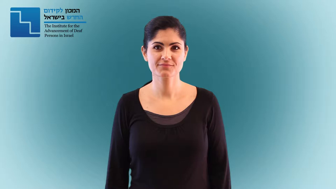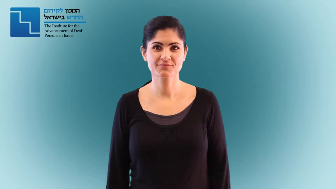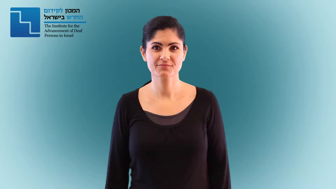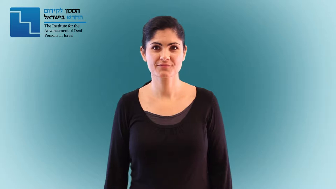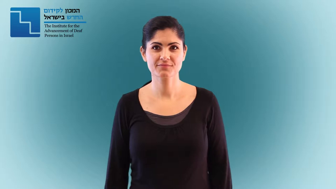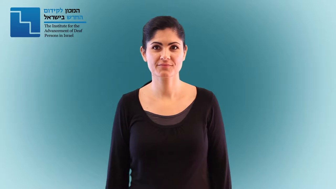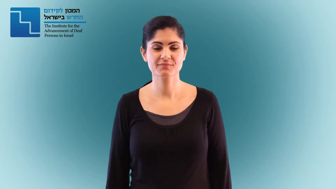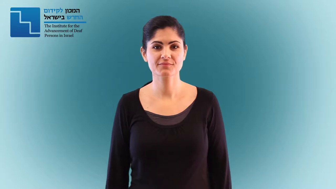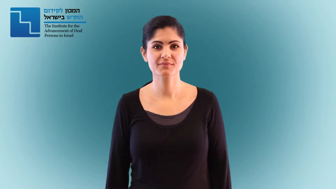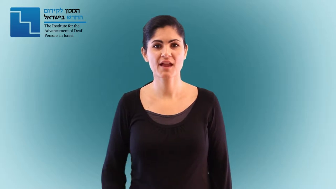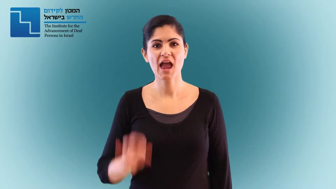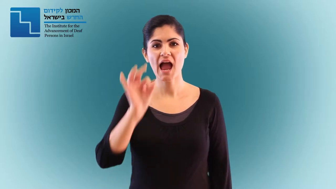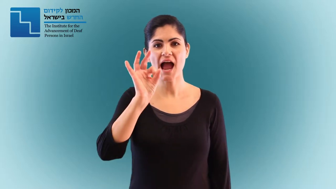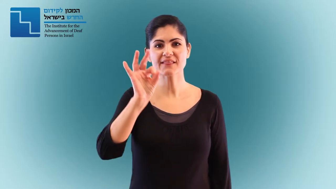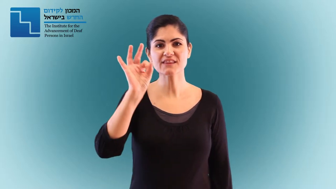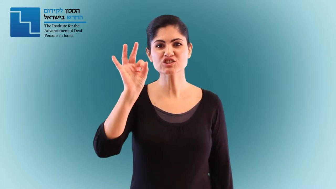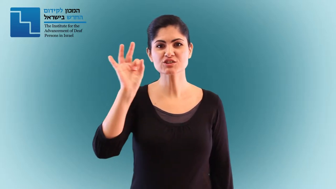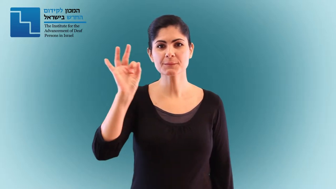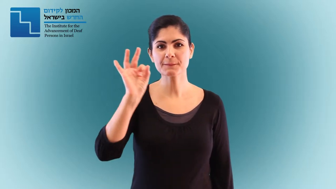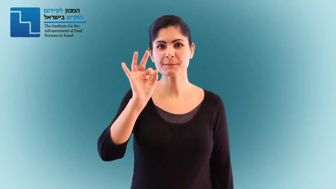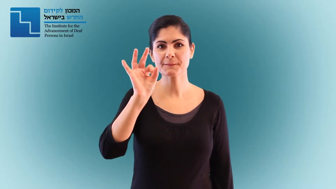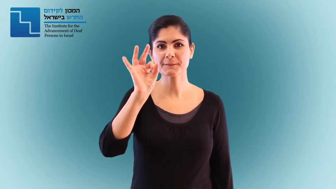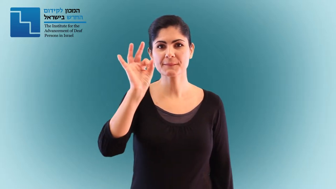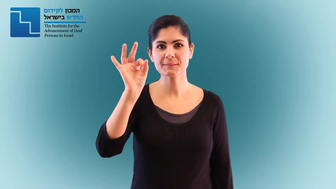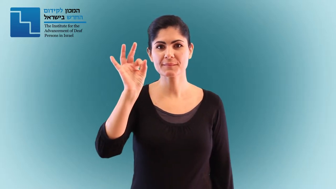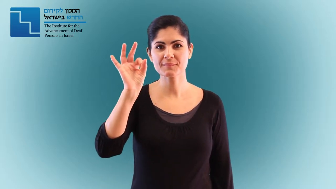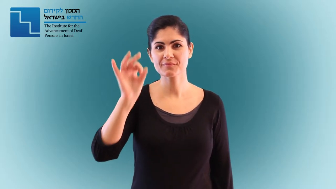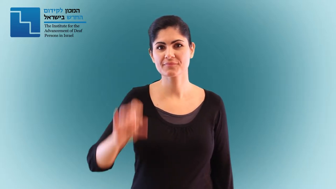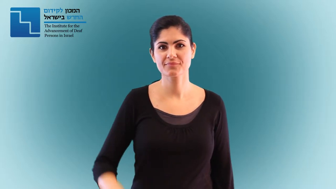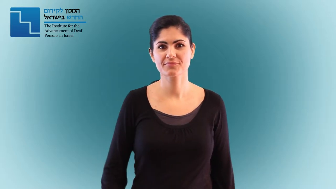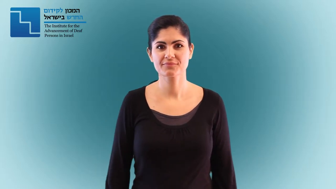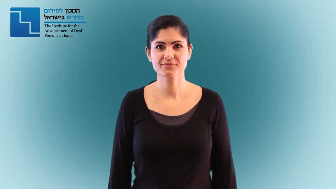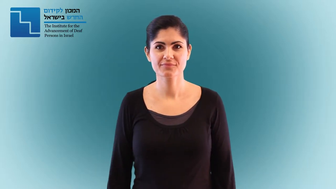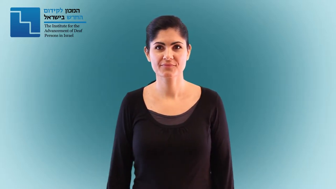עדשים